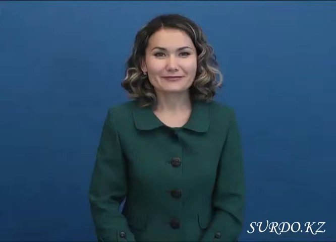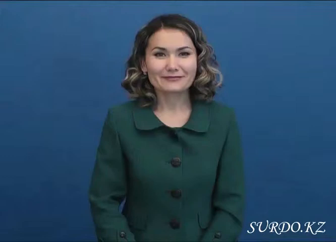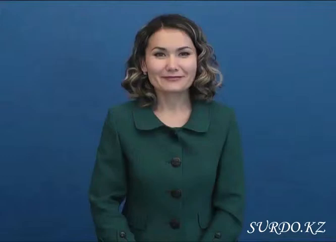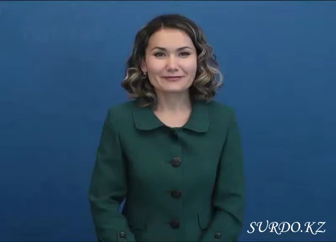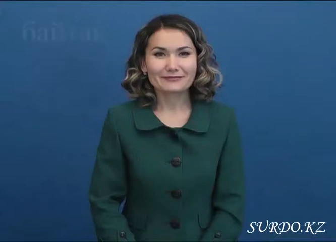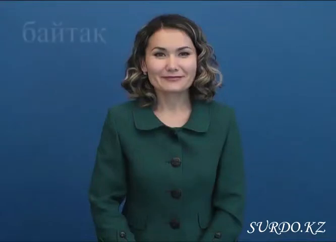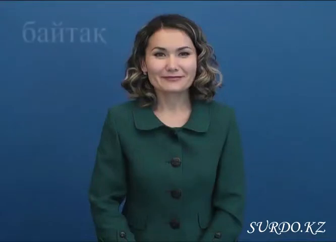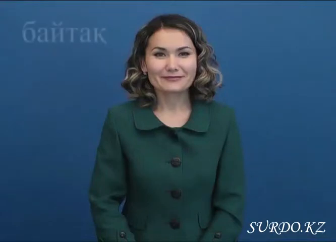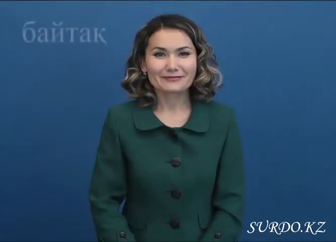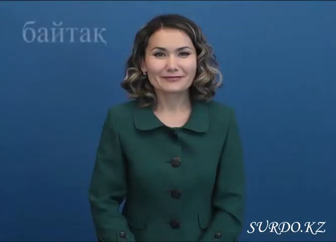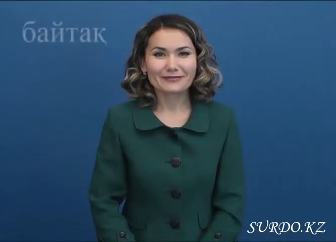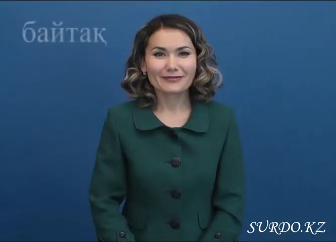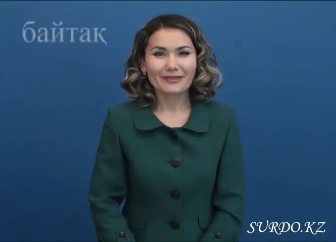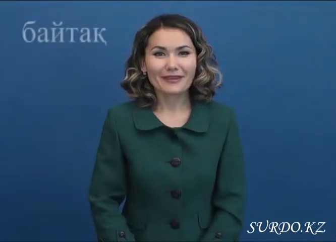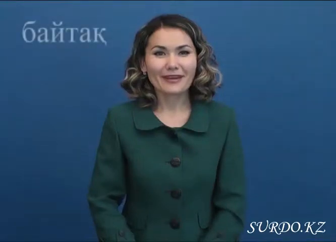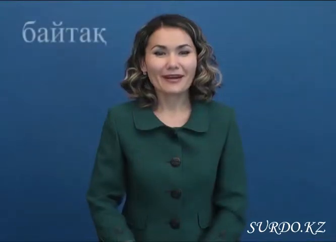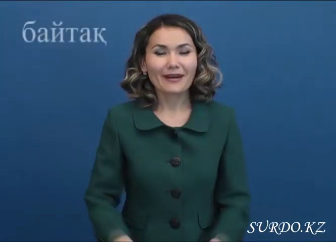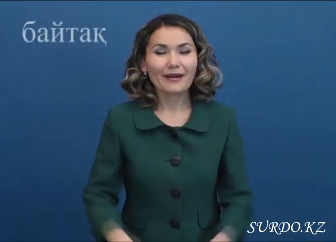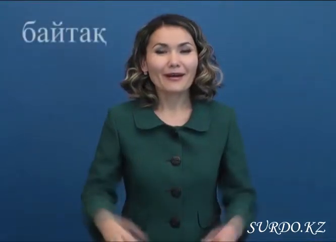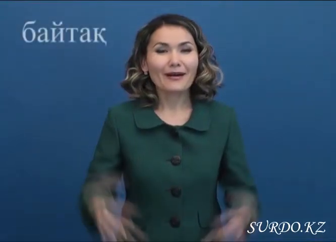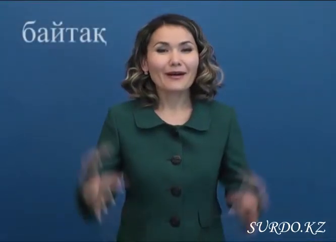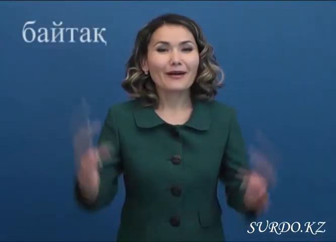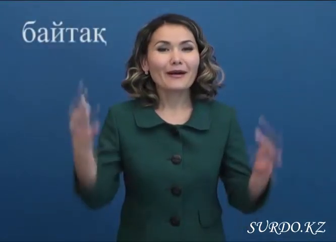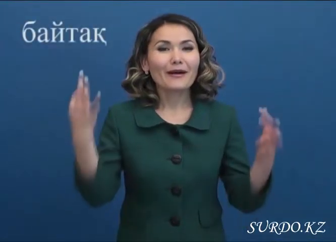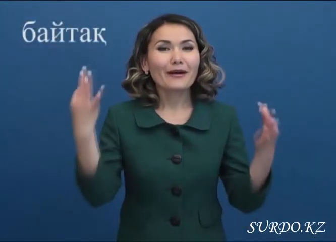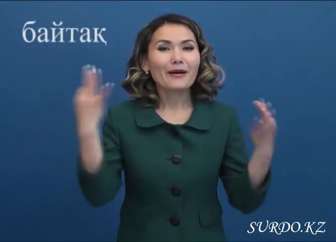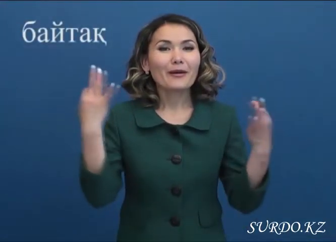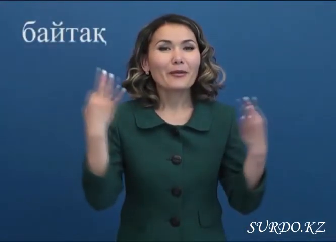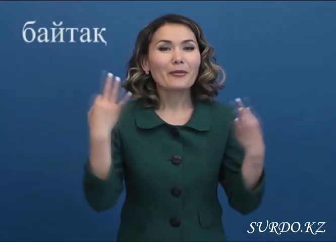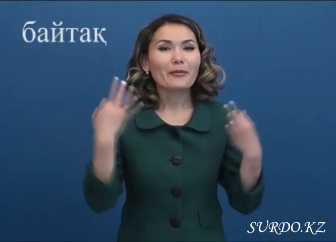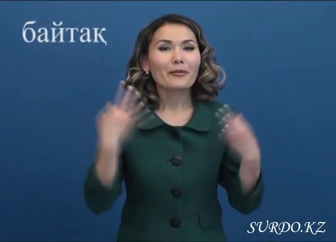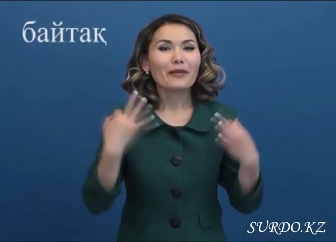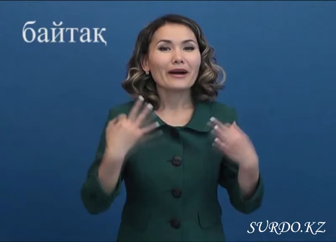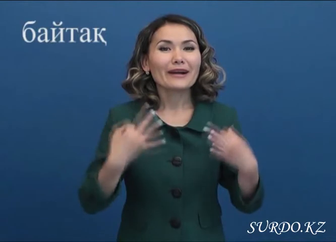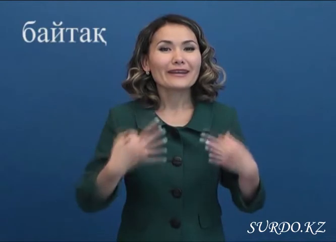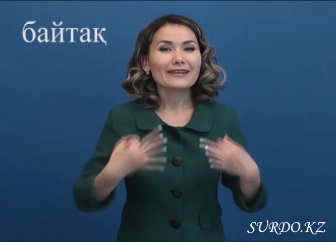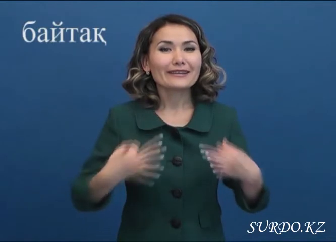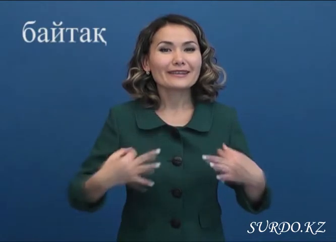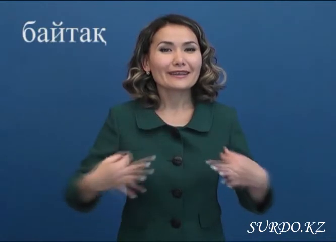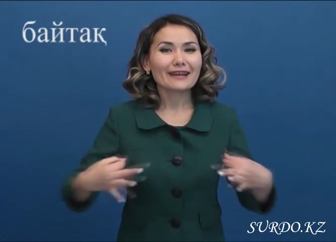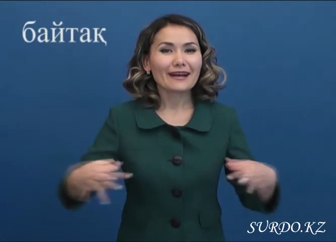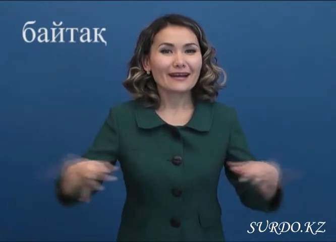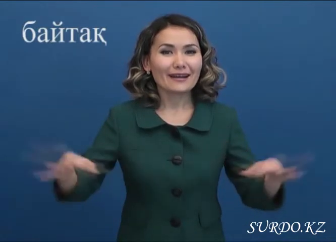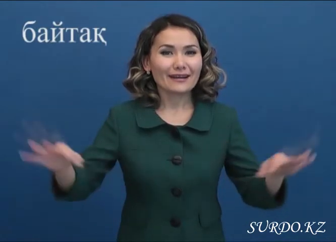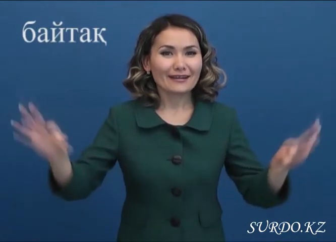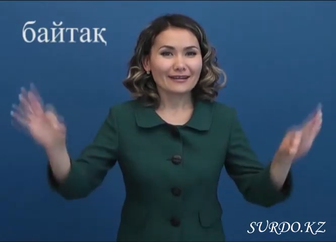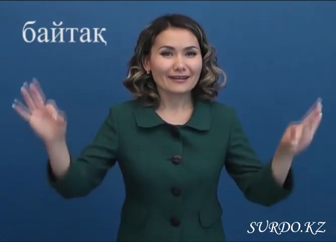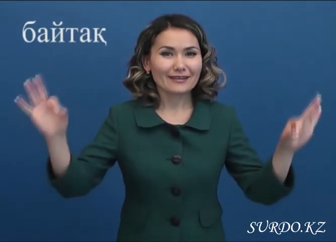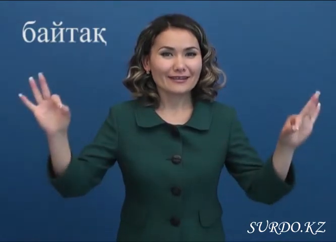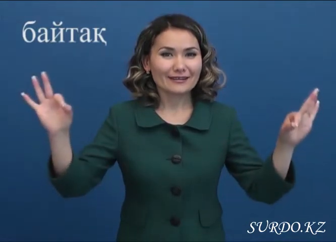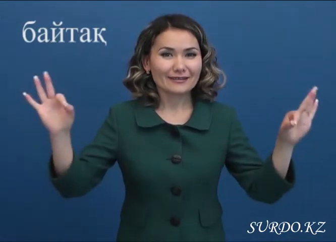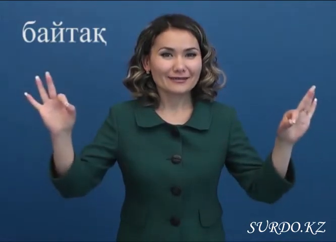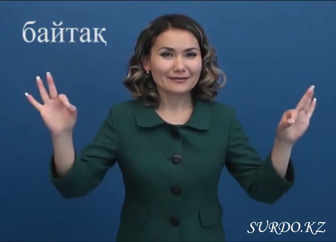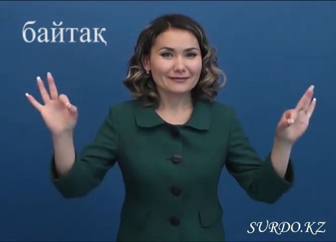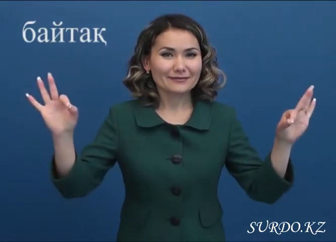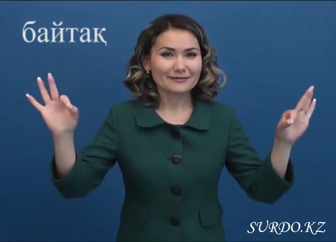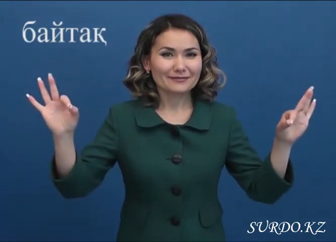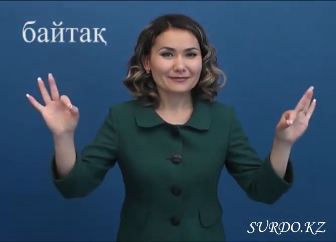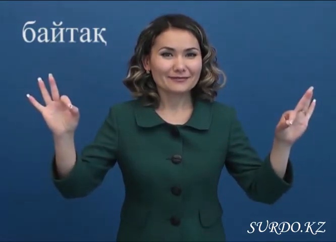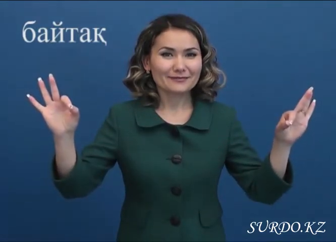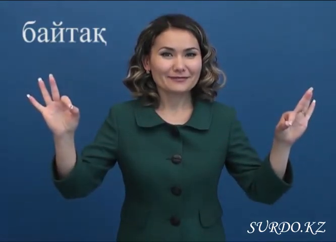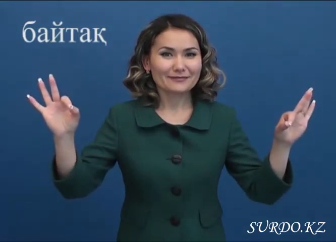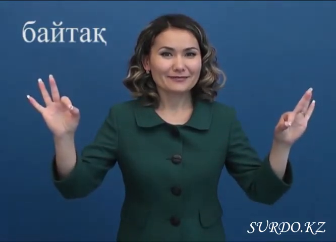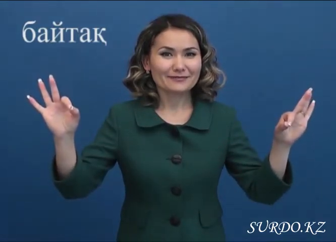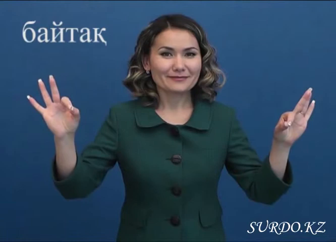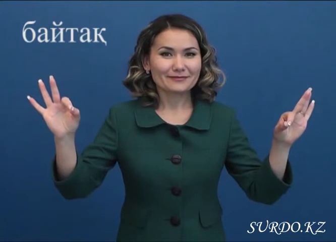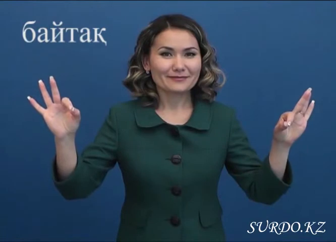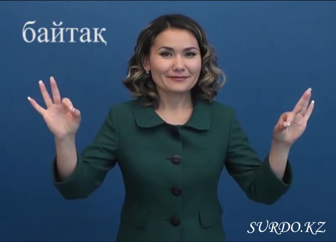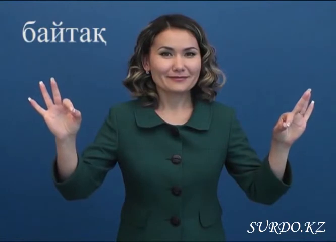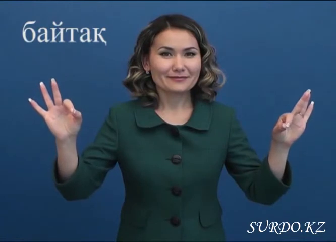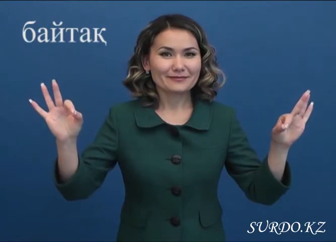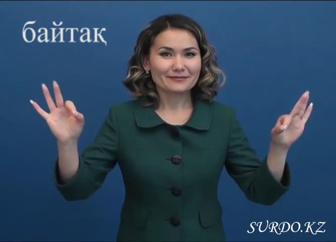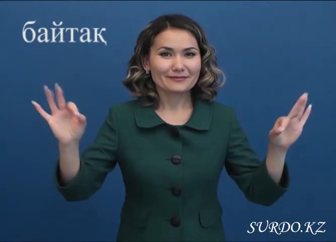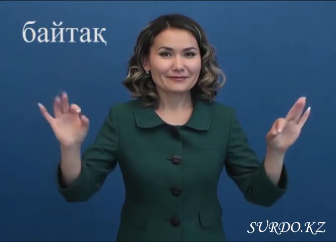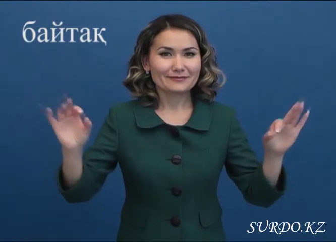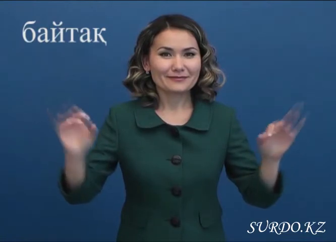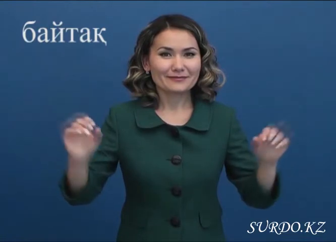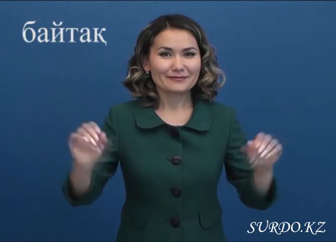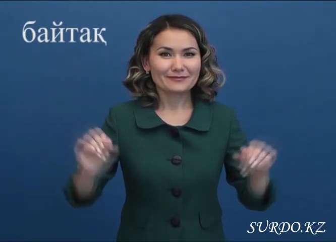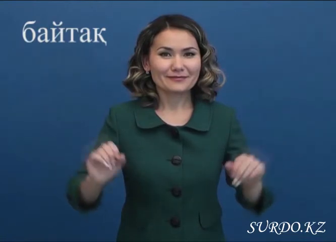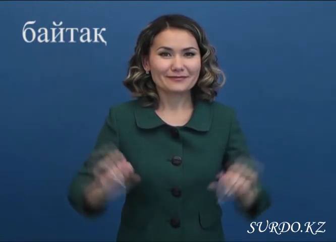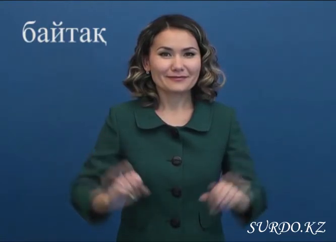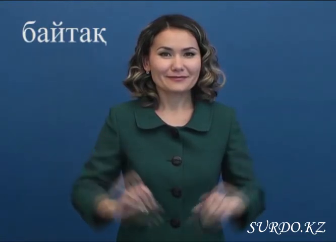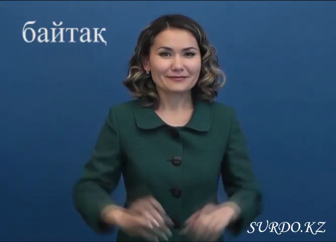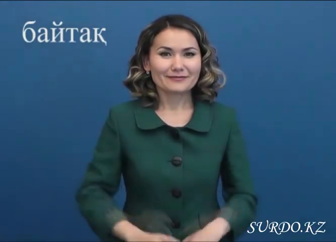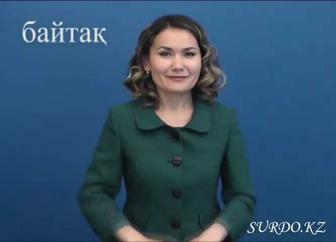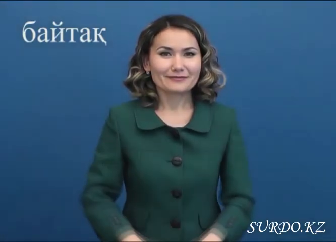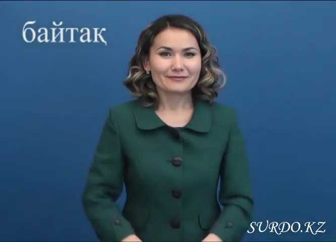Байтақ